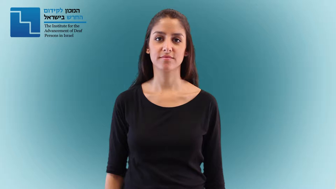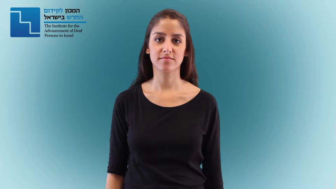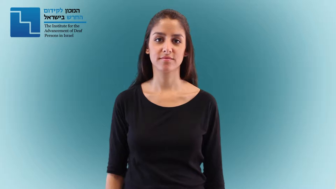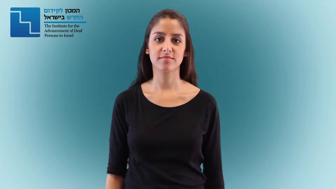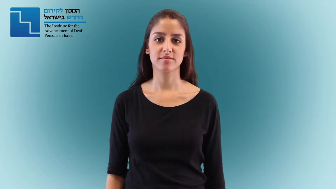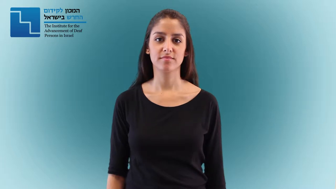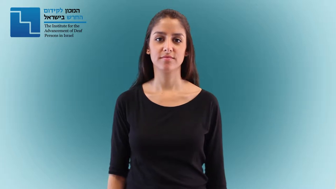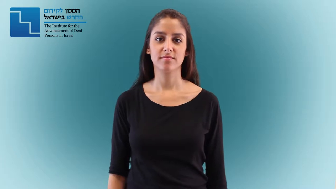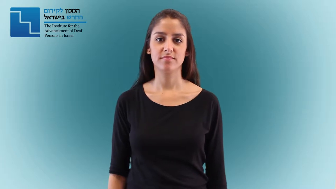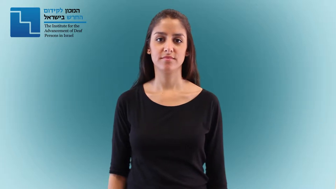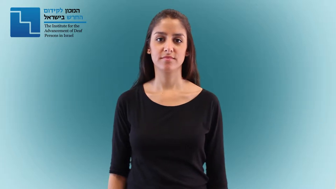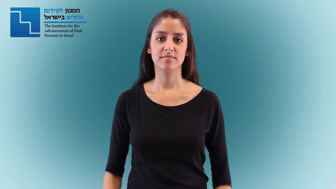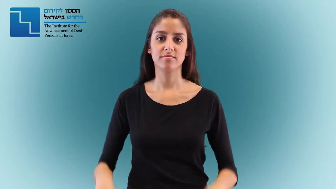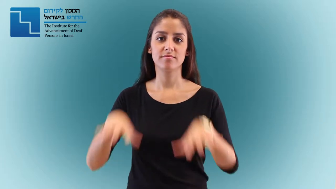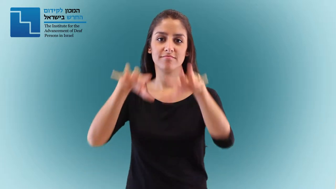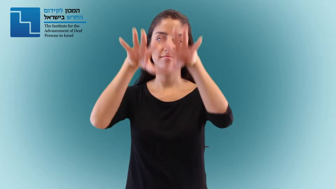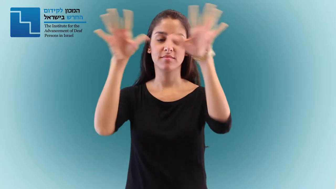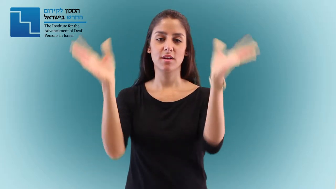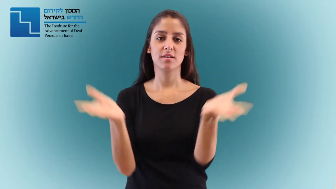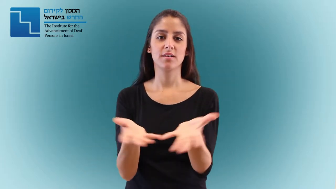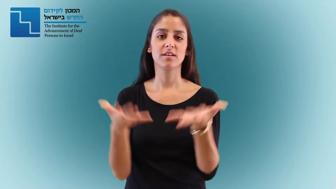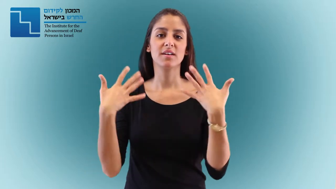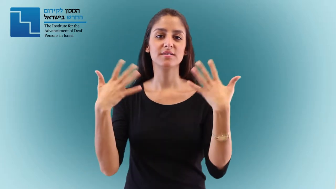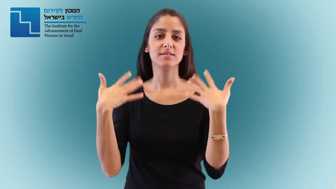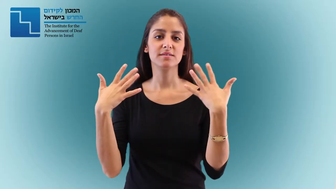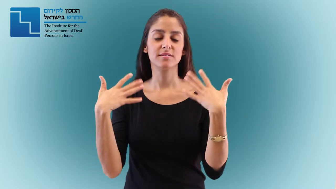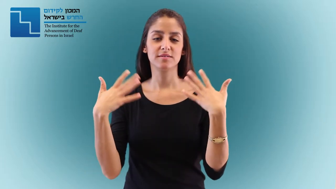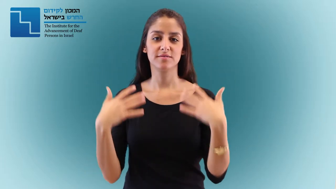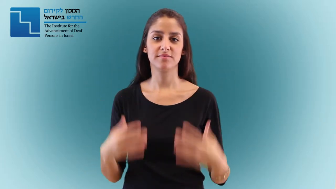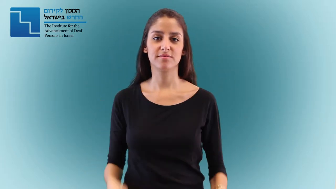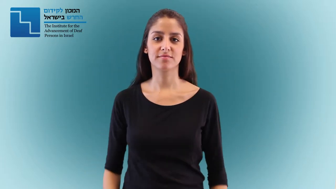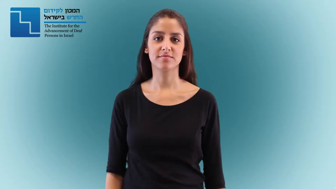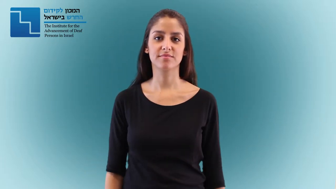אטמוספרה